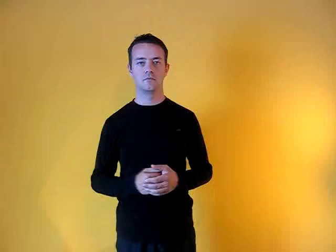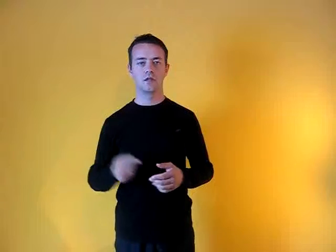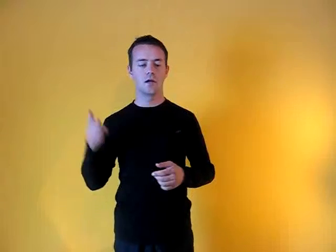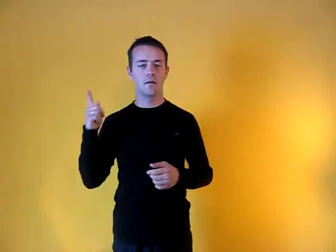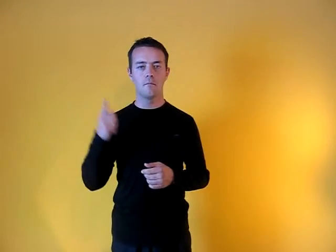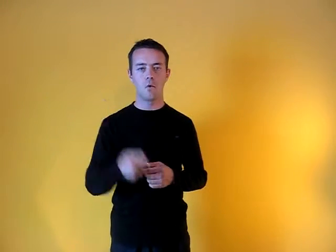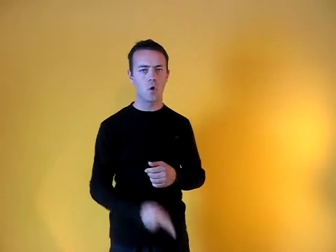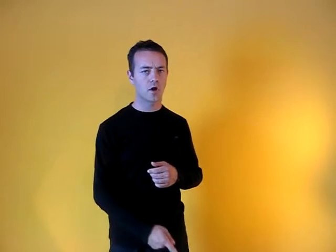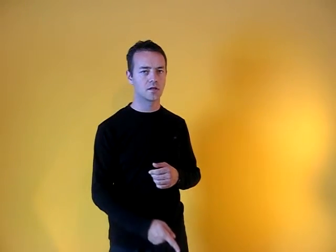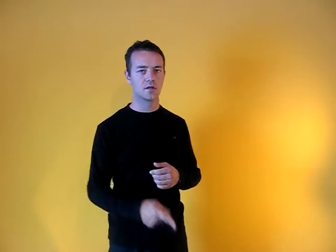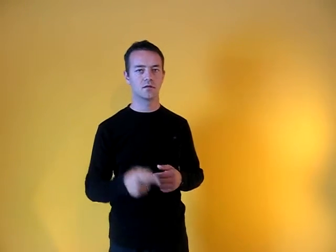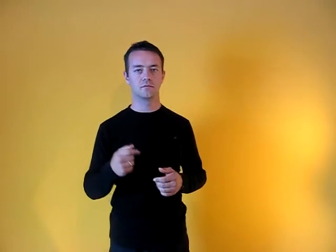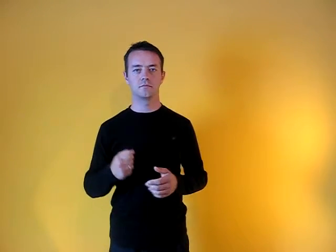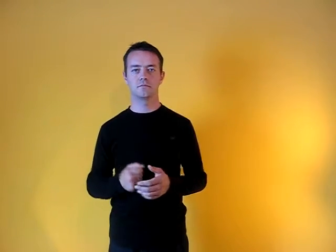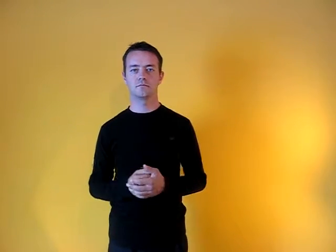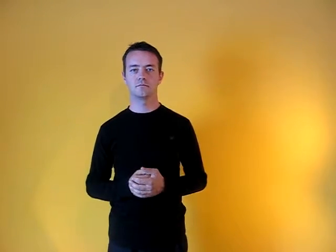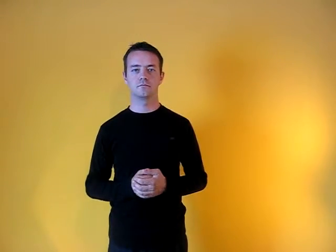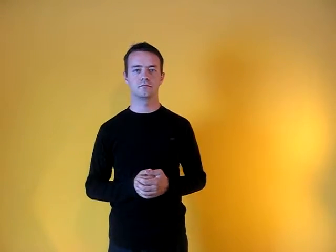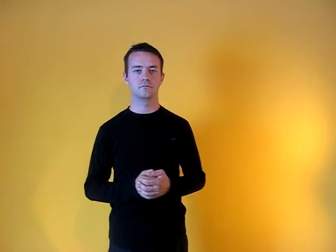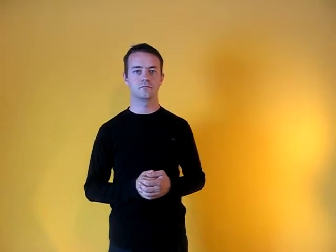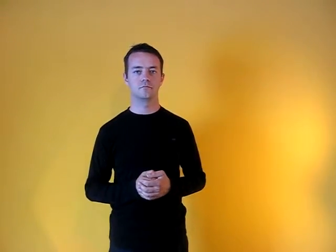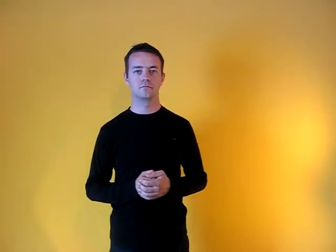morati